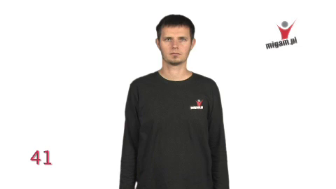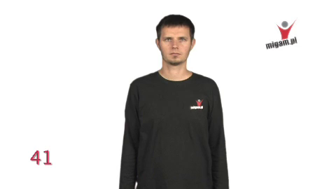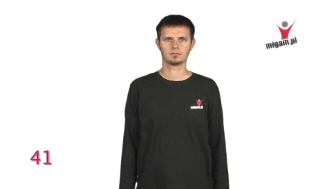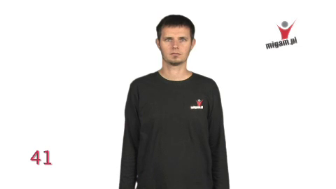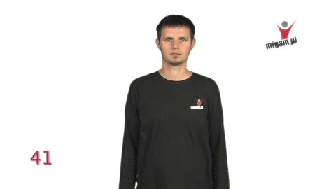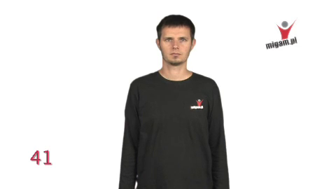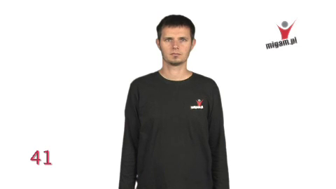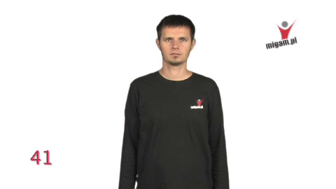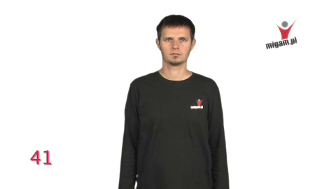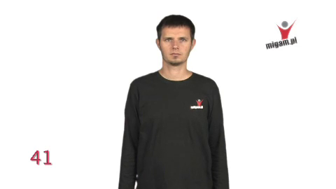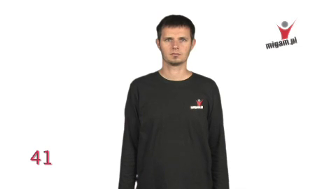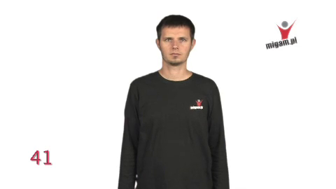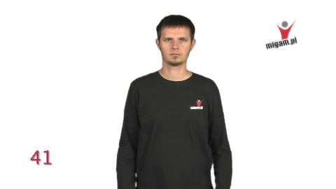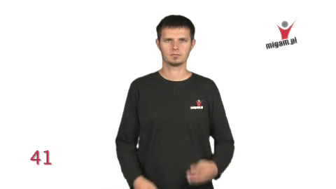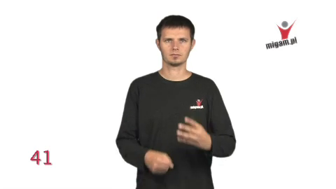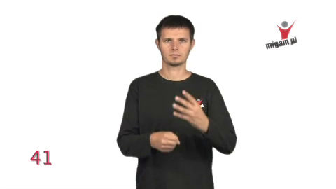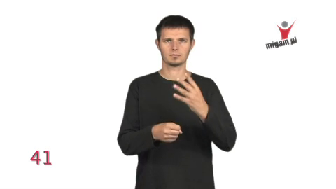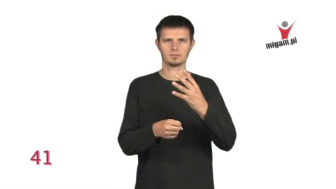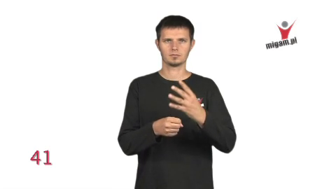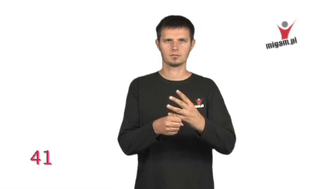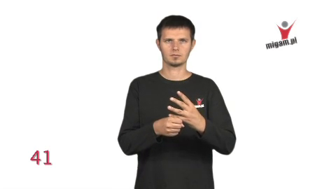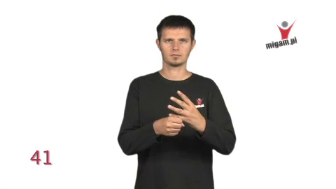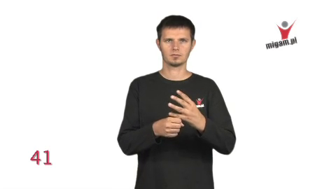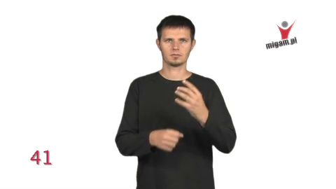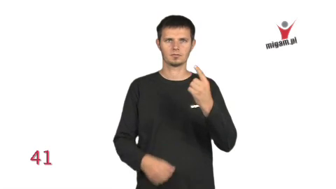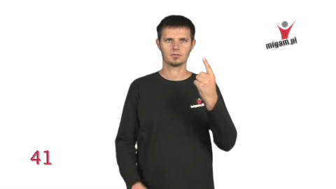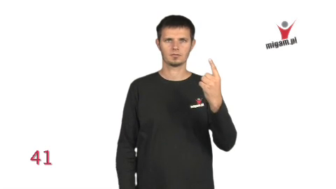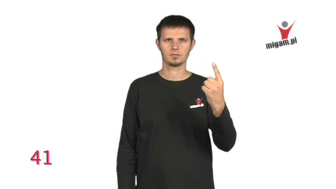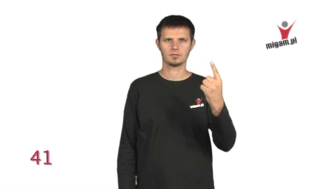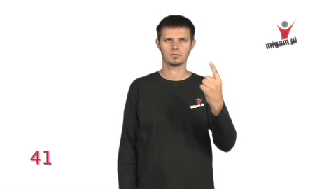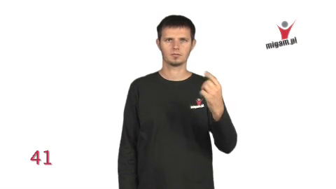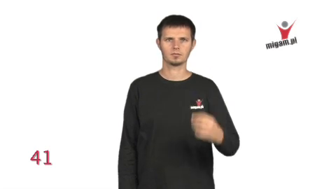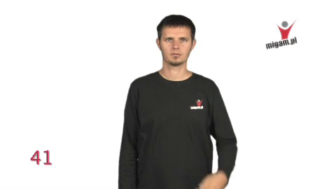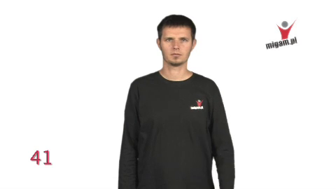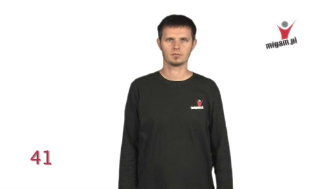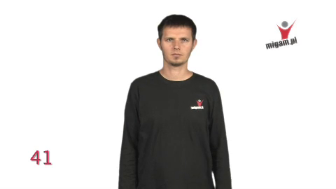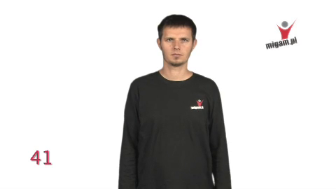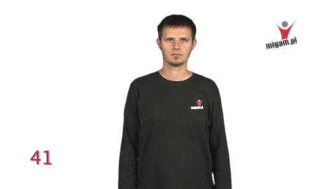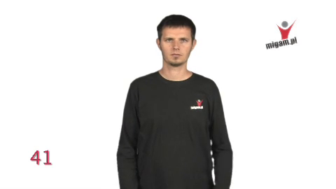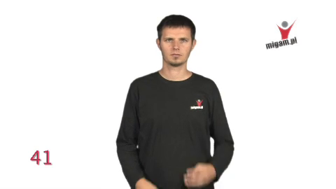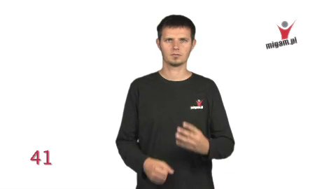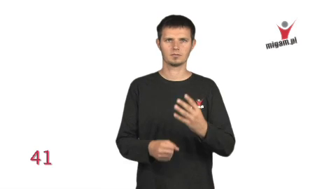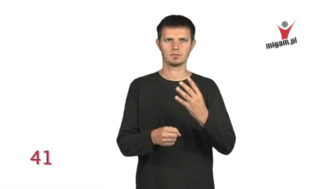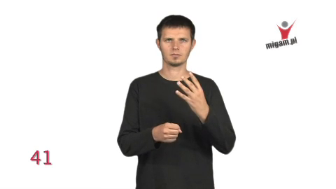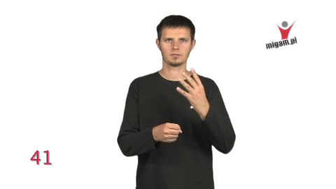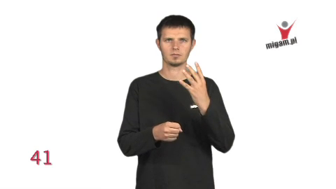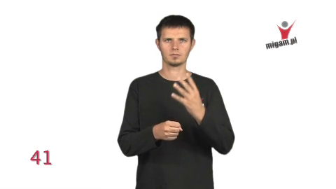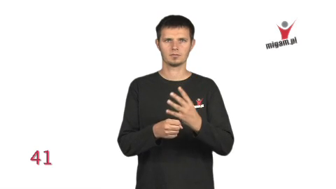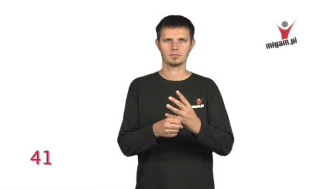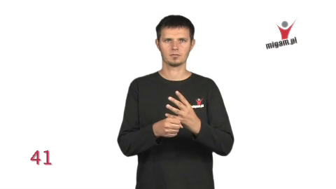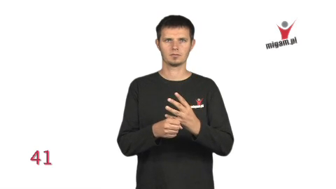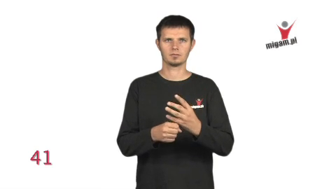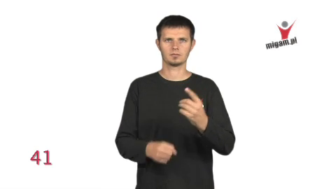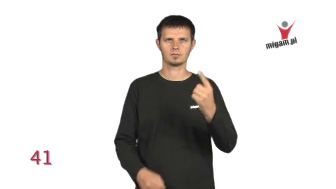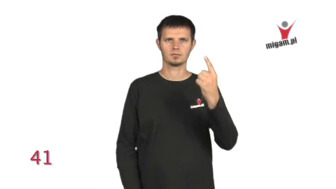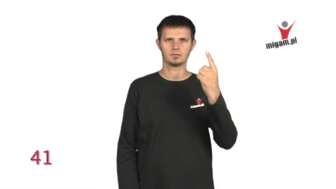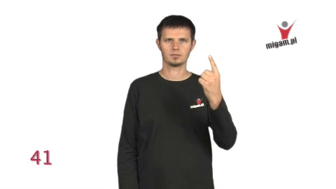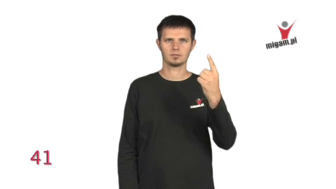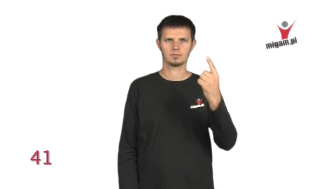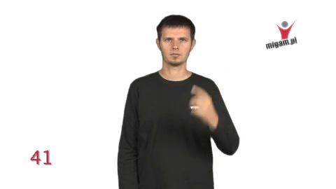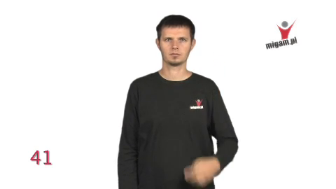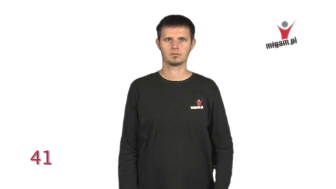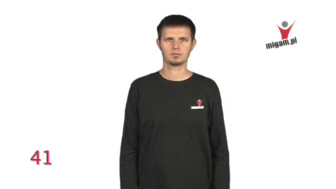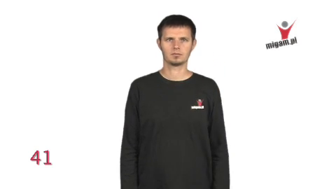Czterdzieści jeden